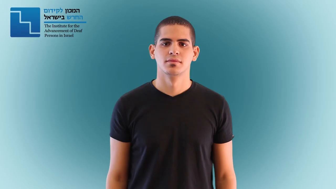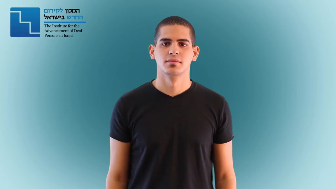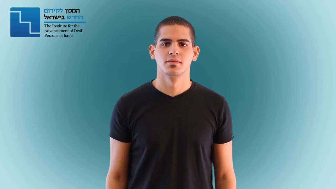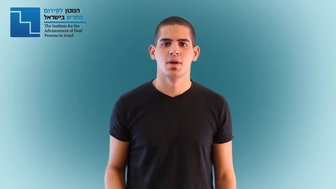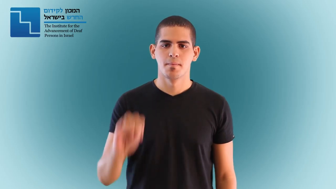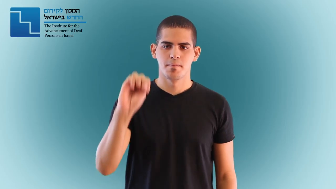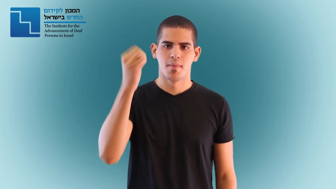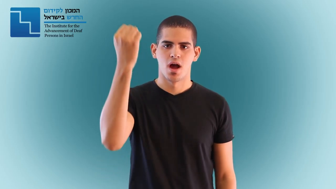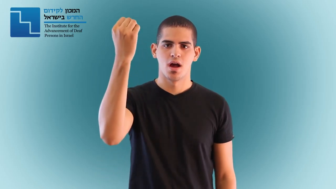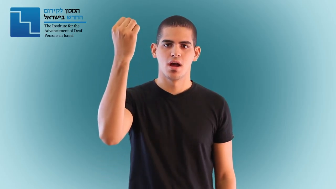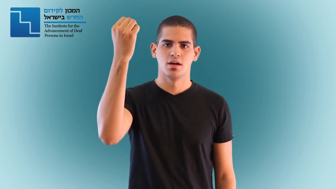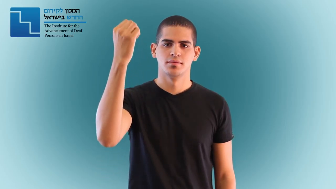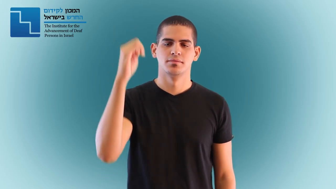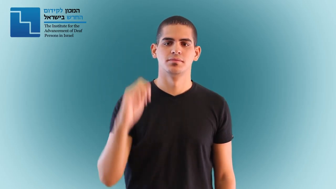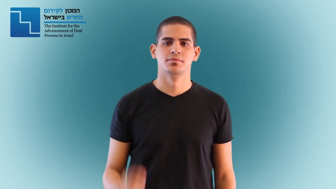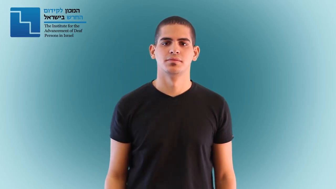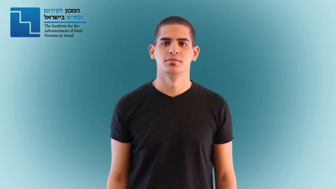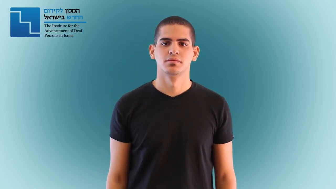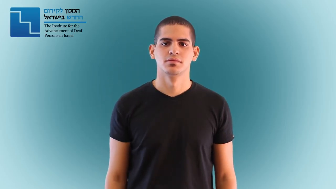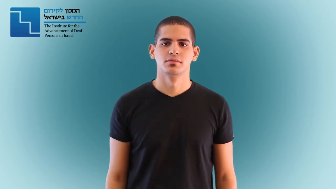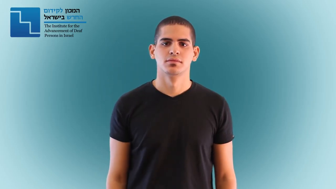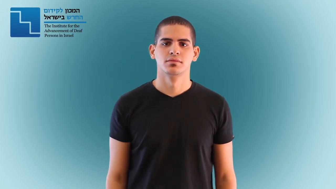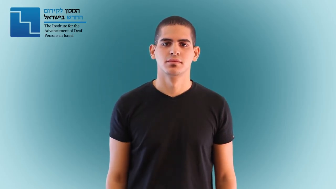מע'אר